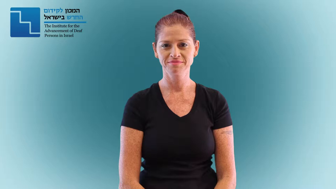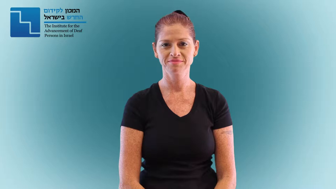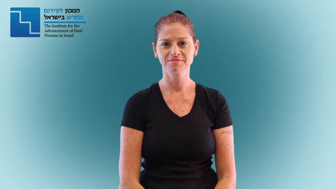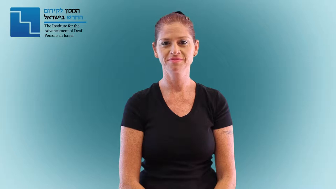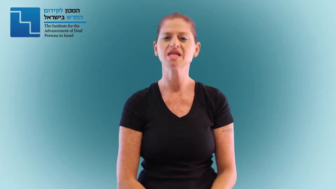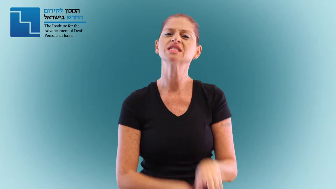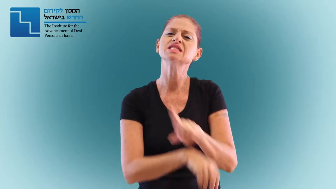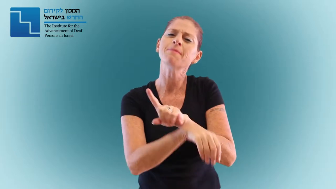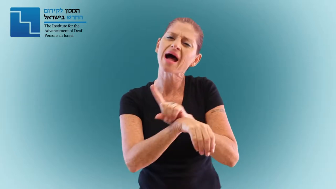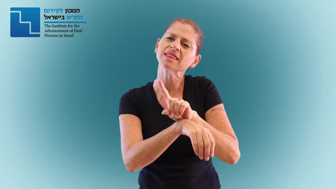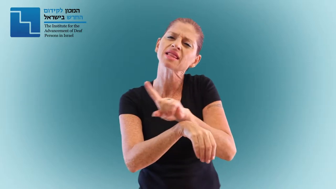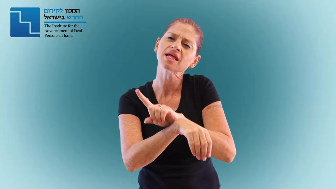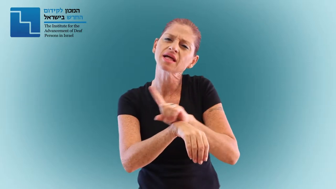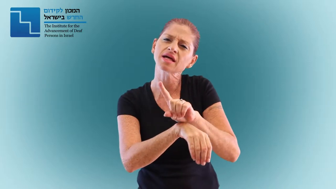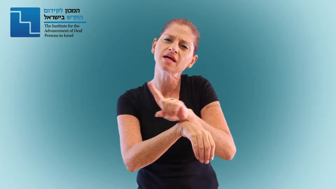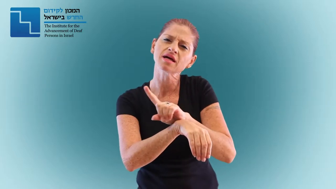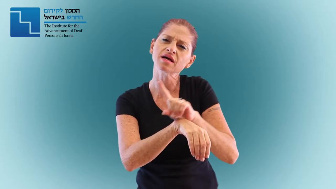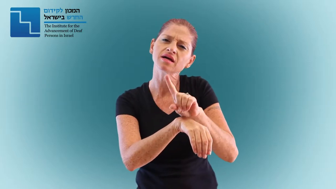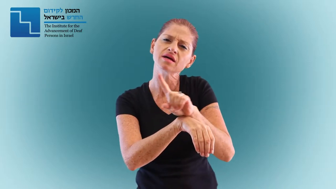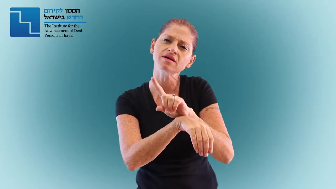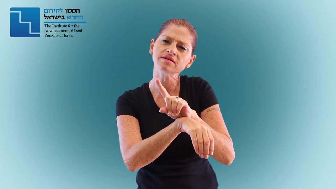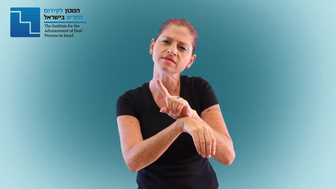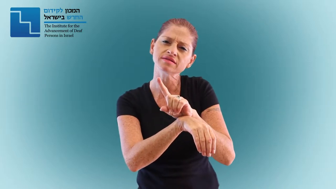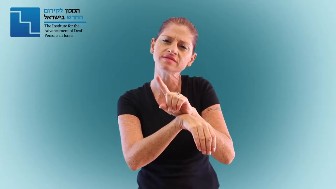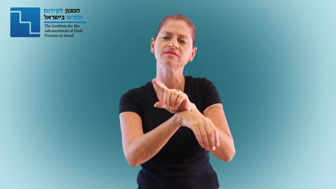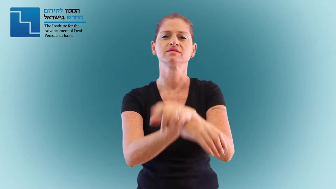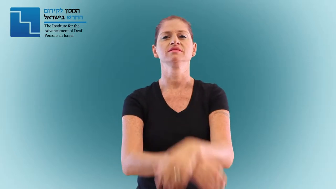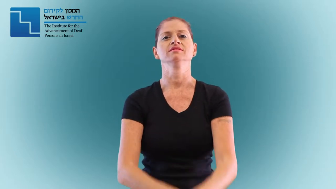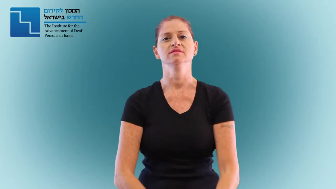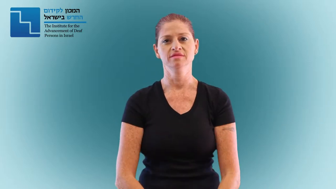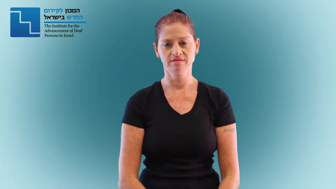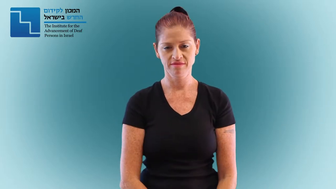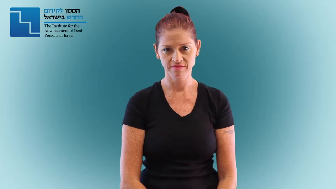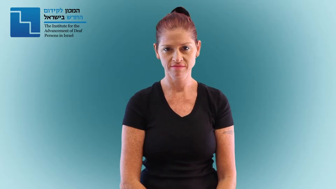זמני